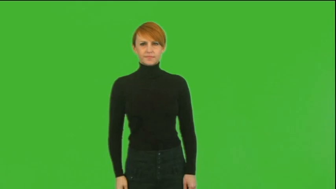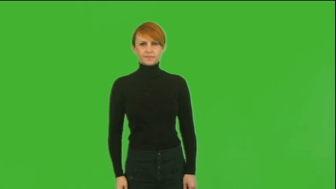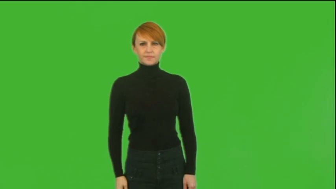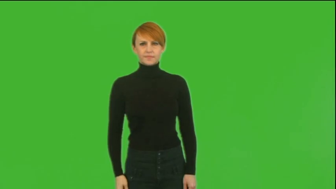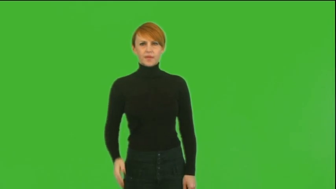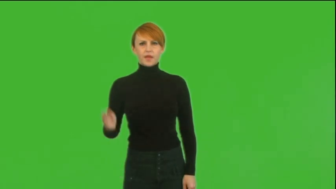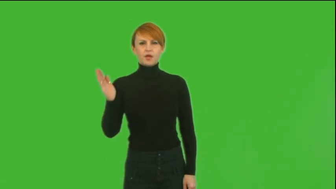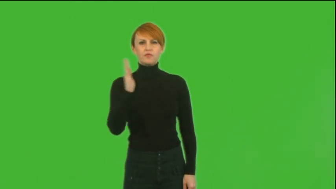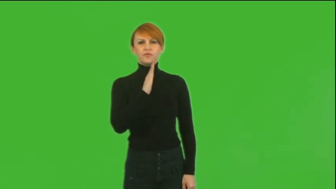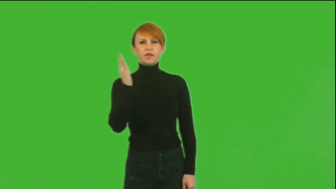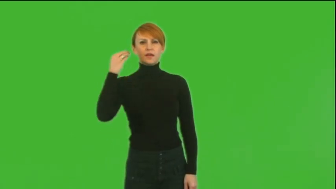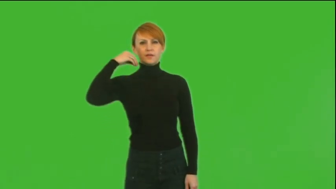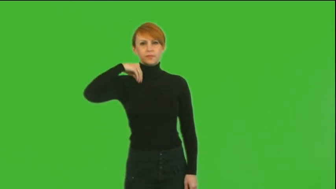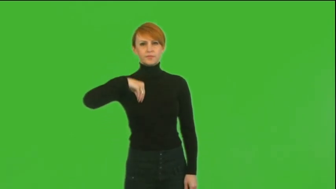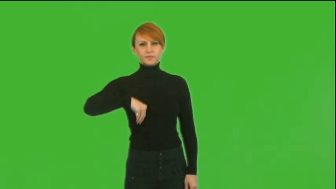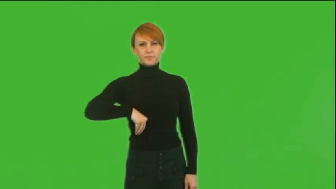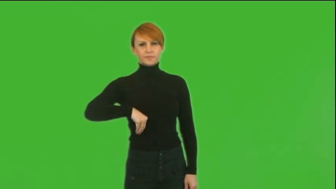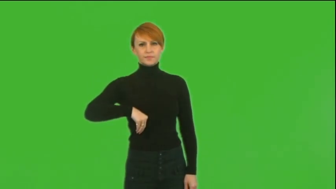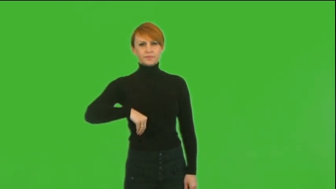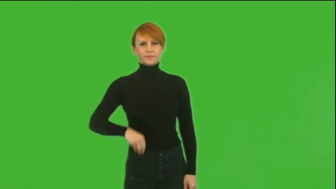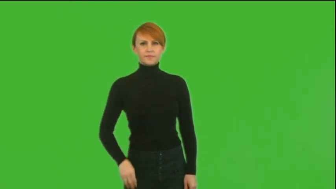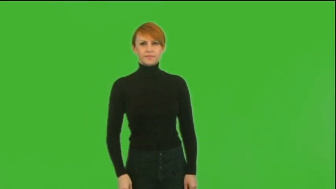wdech